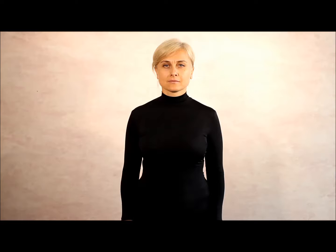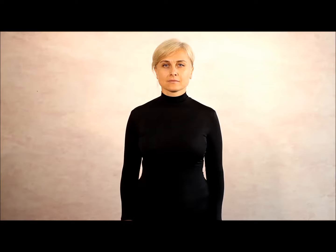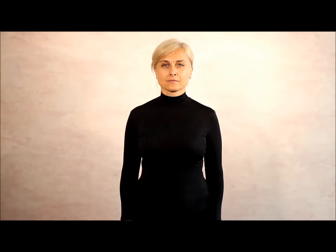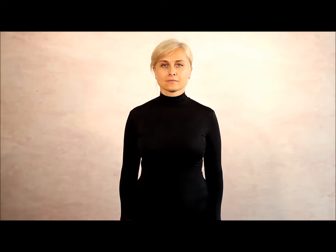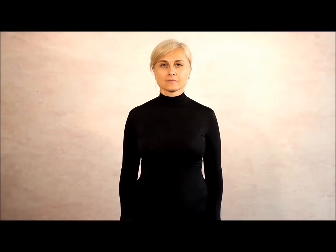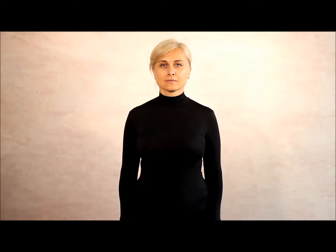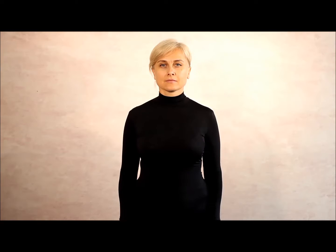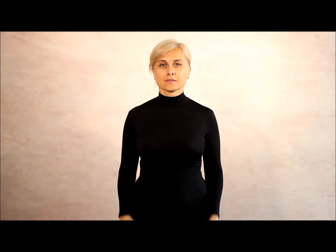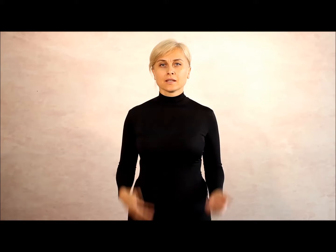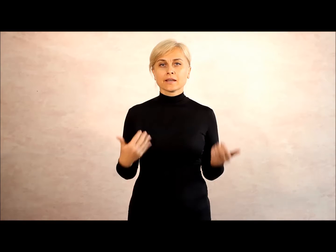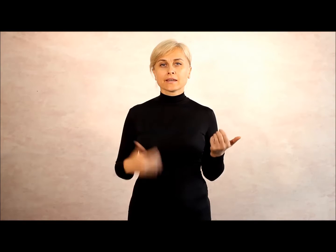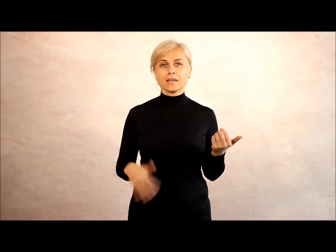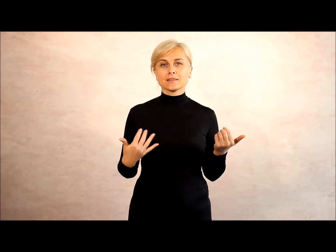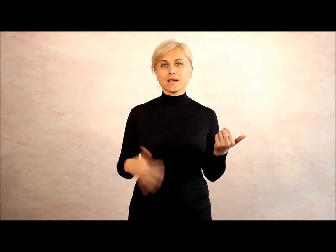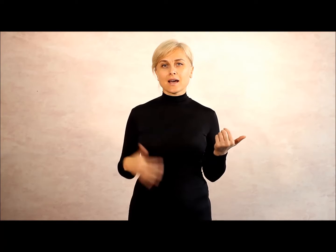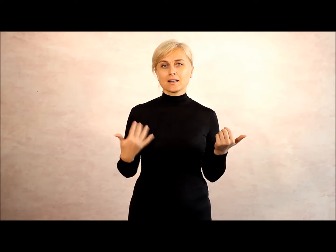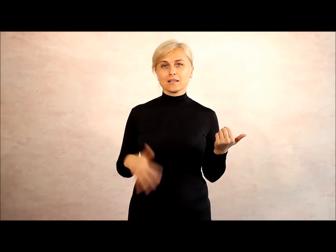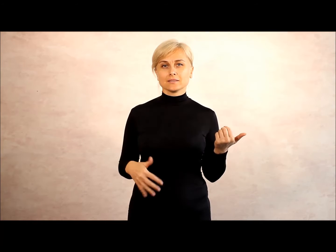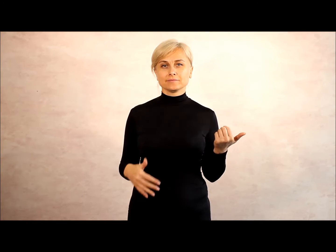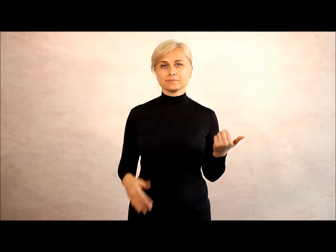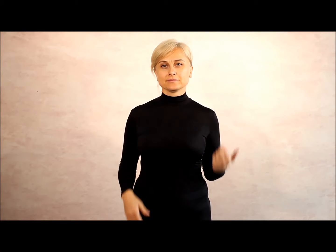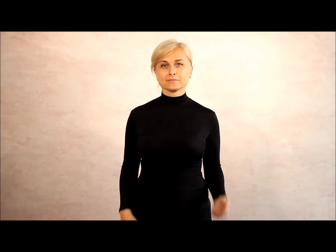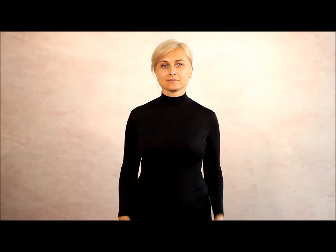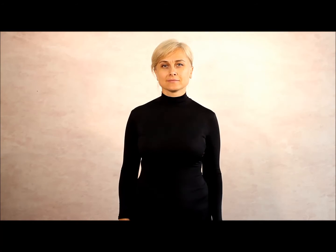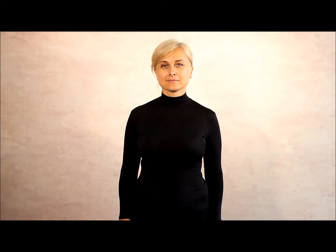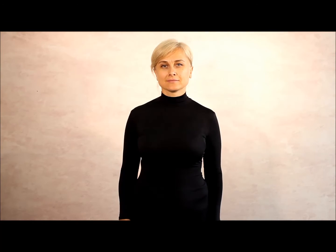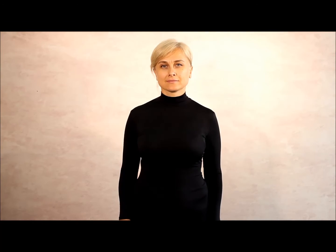Chitară